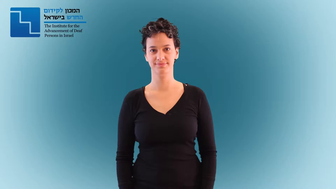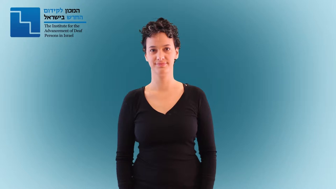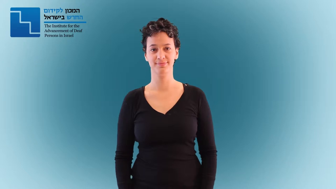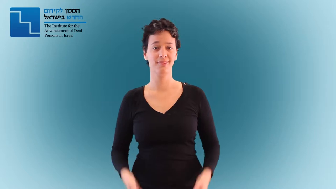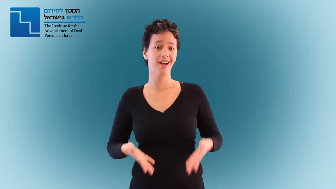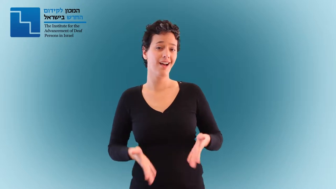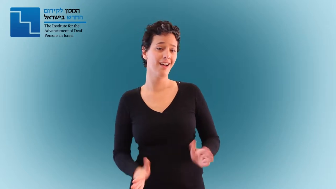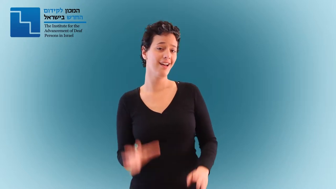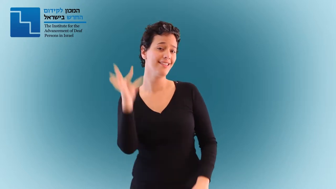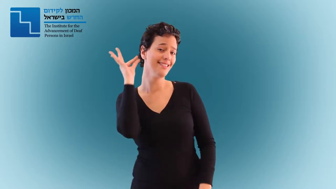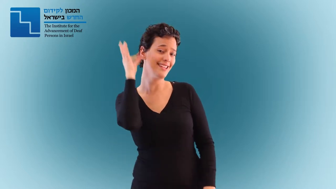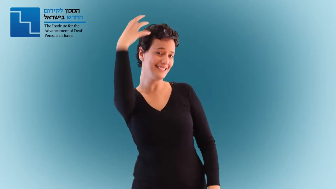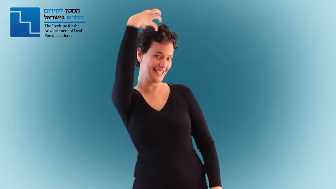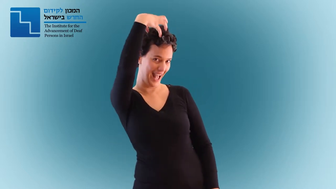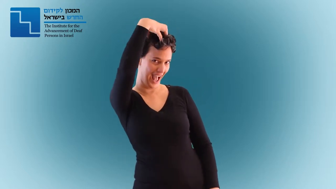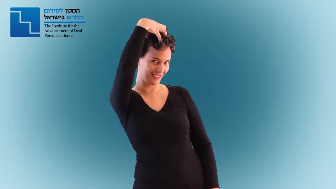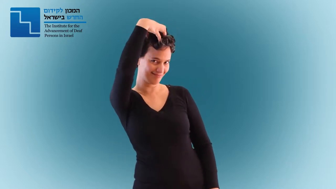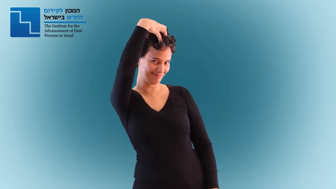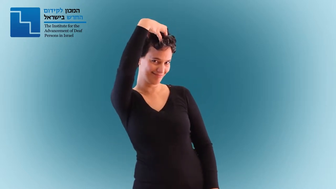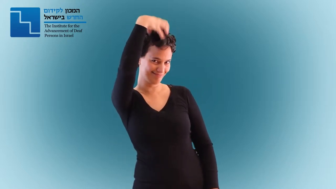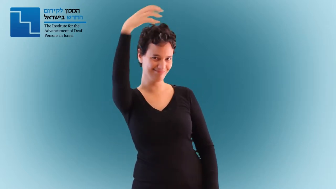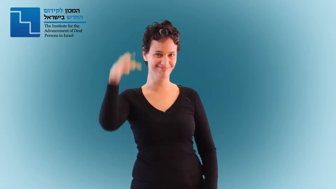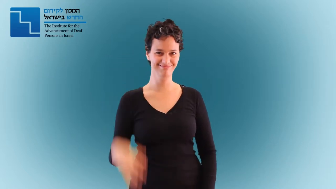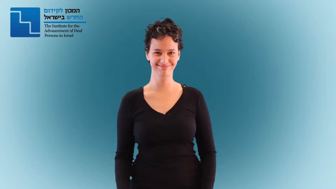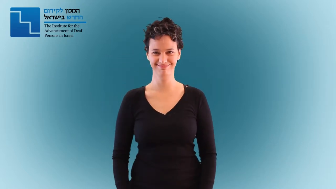נסיכה